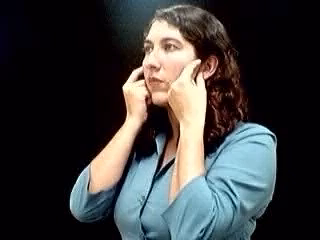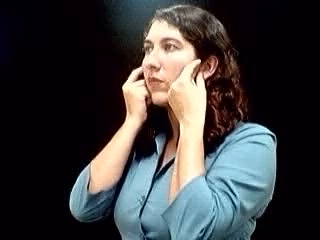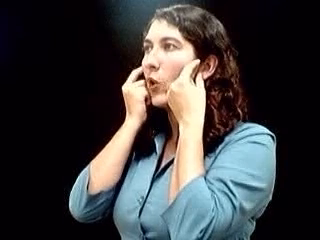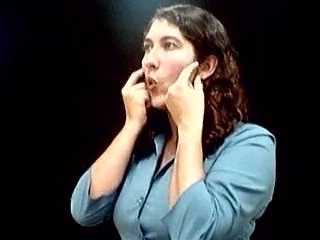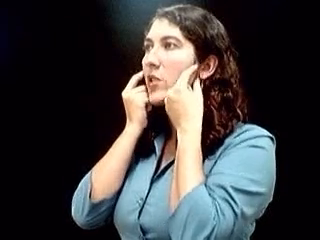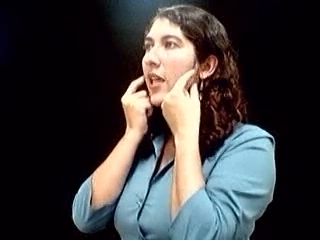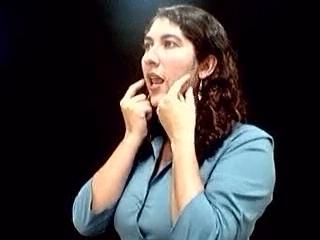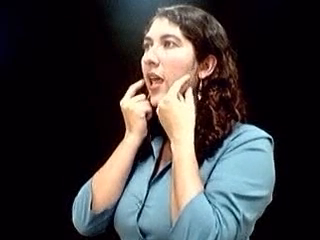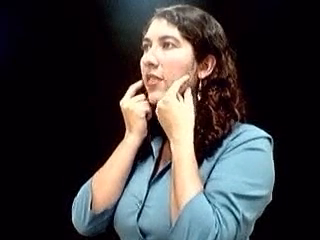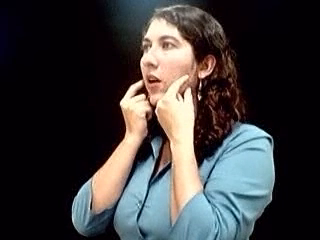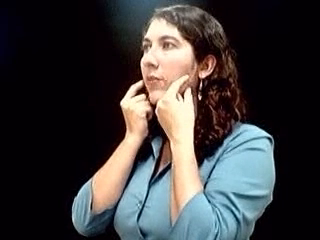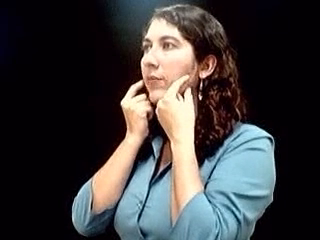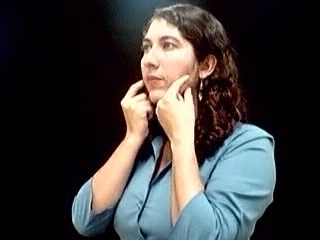costeleta